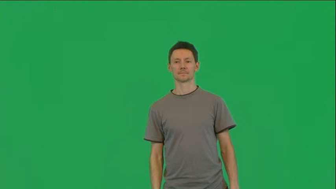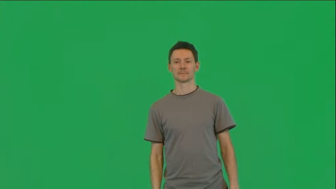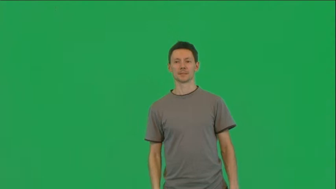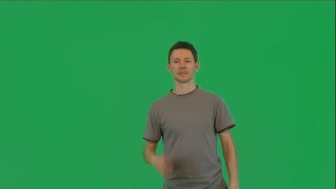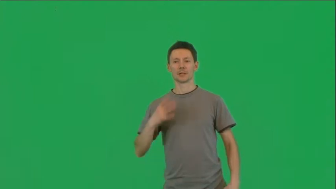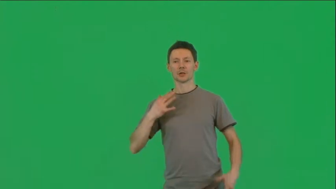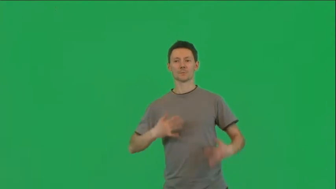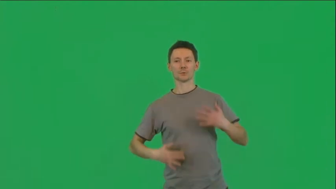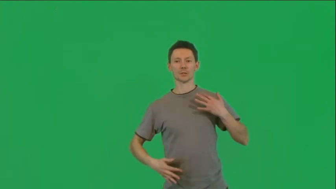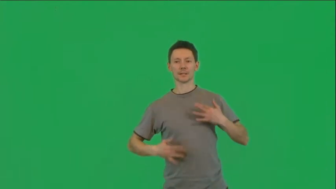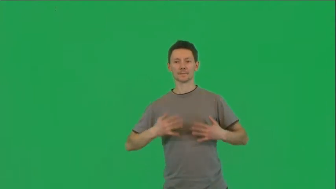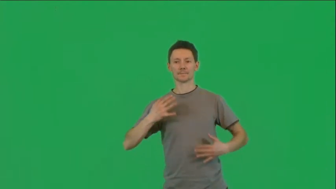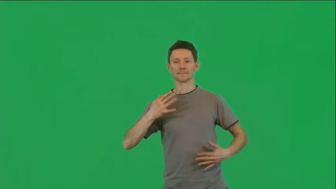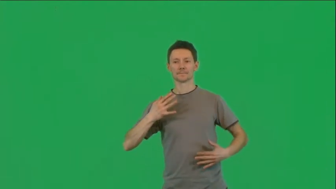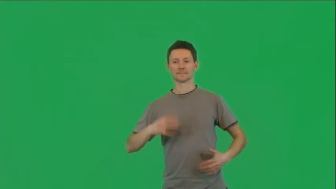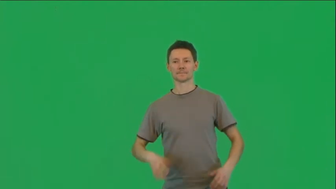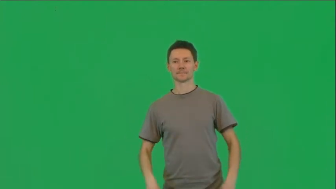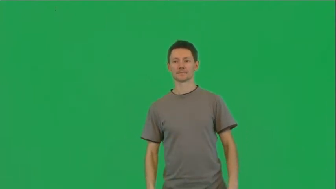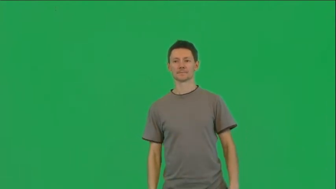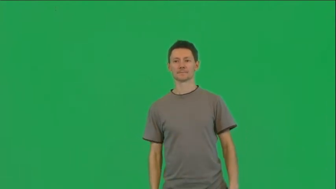komputer